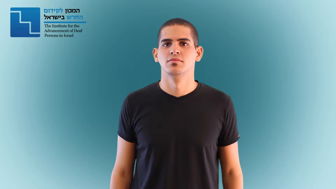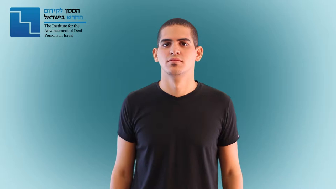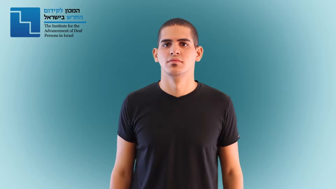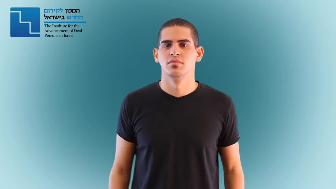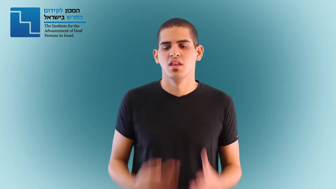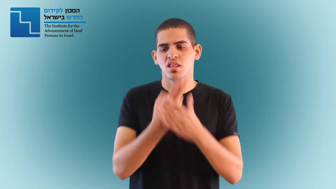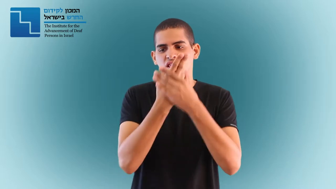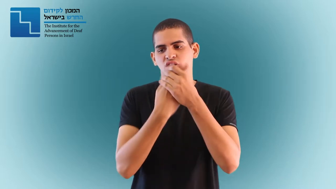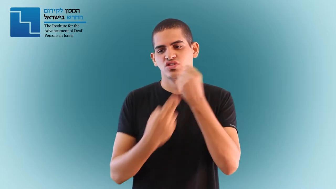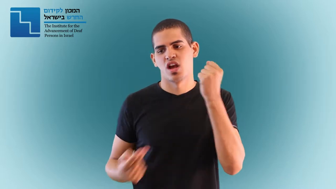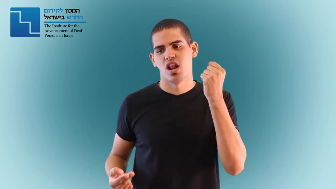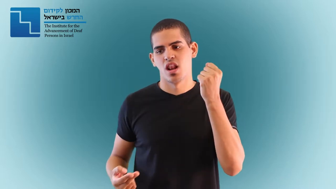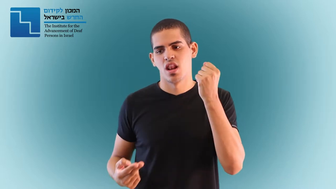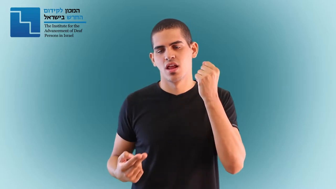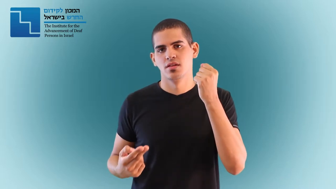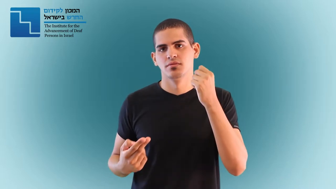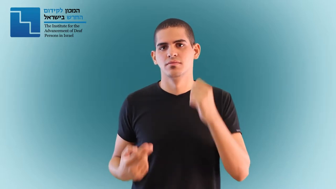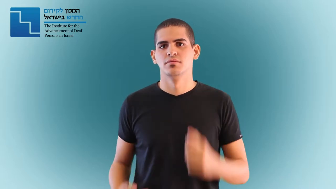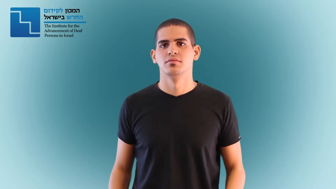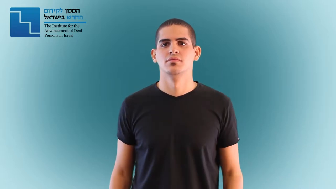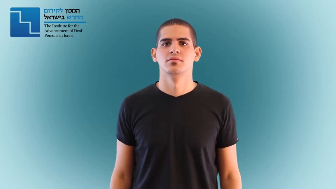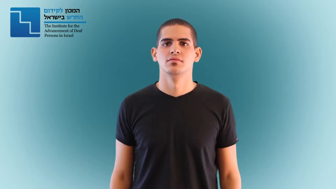להיכשל בבחינה